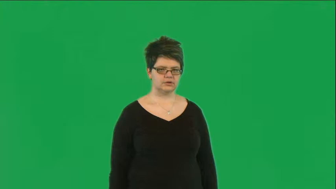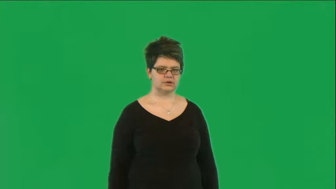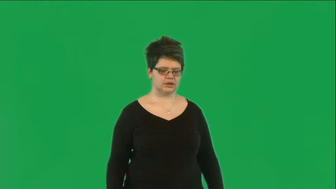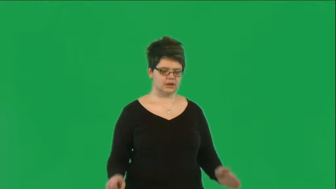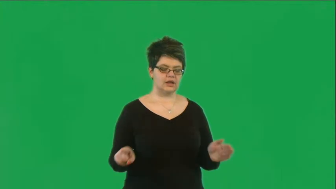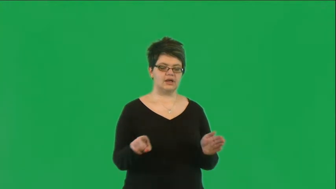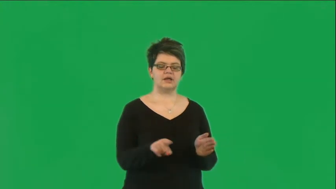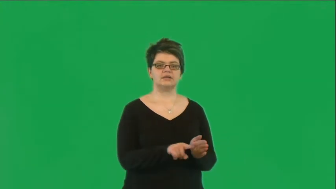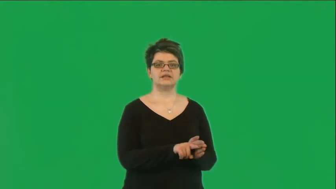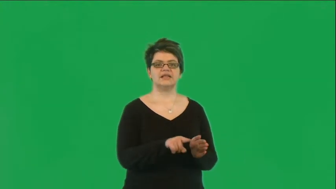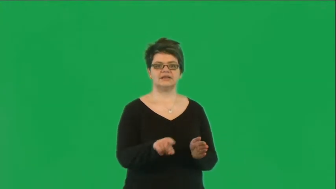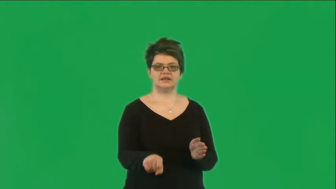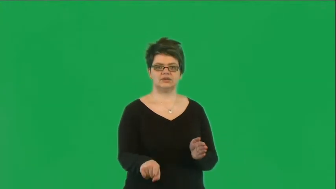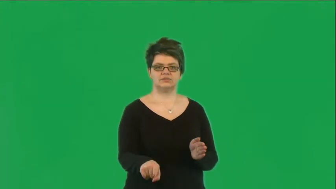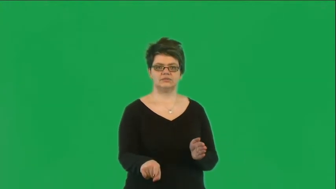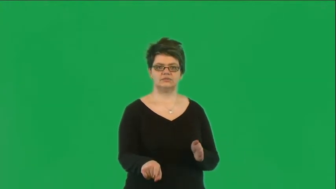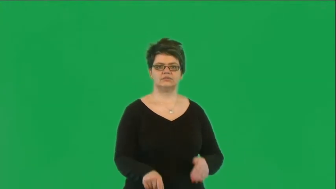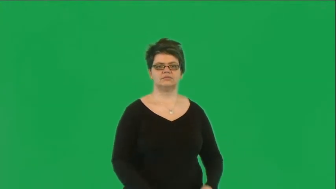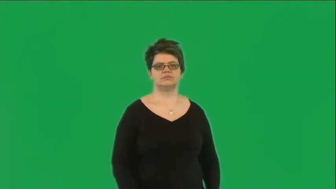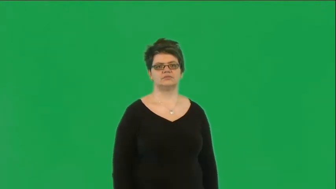dlatego